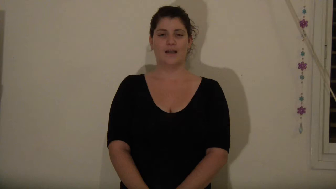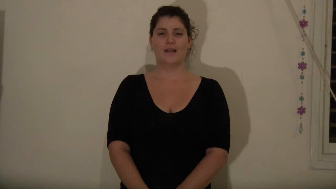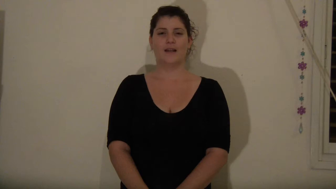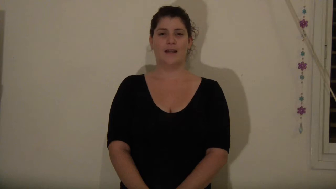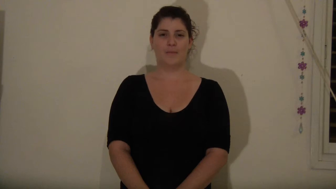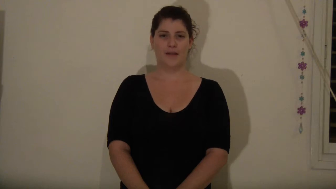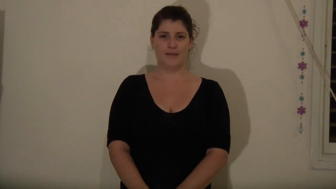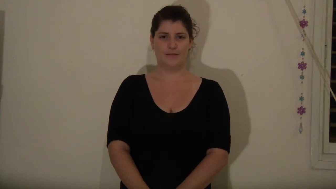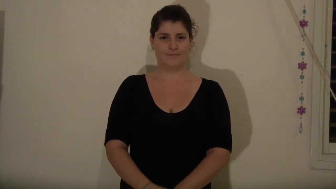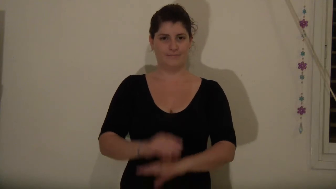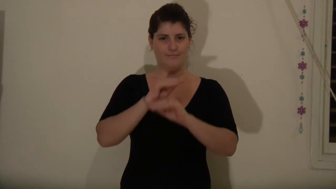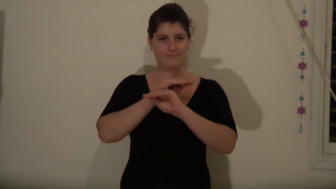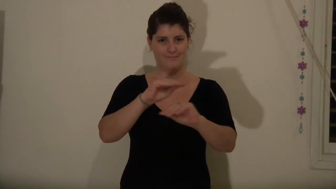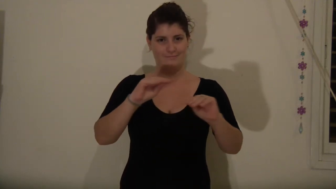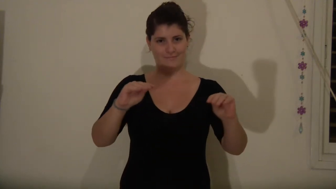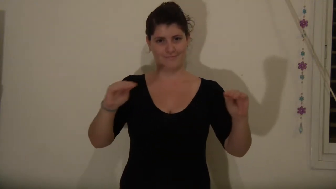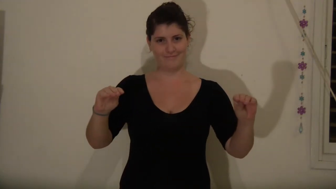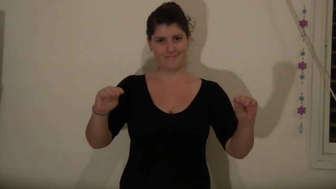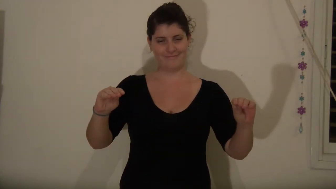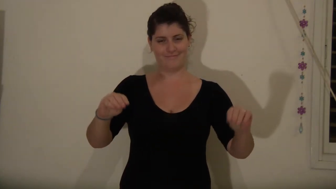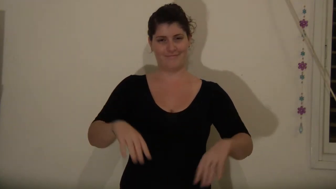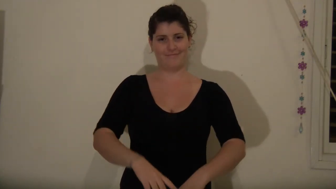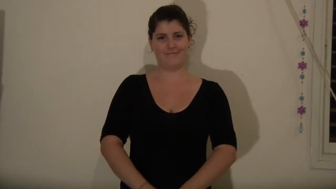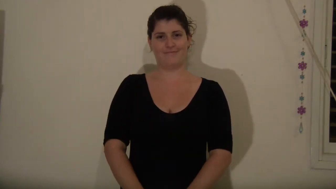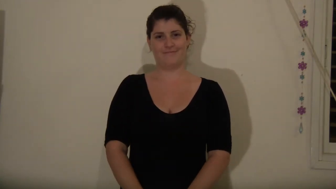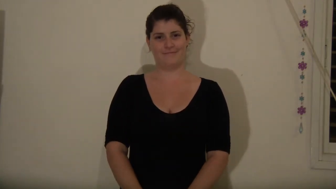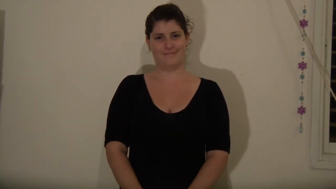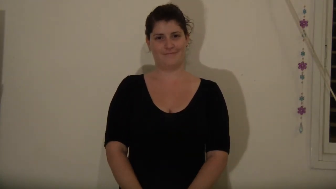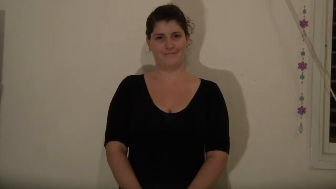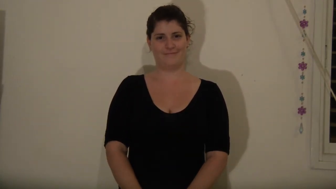ללמד